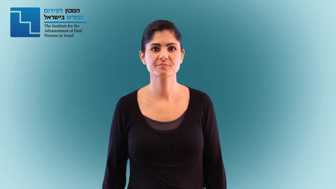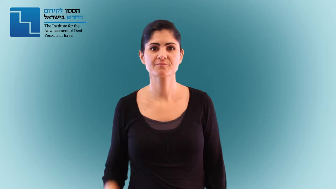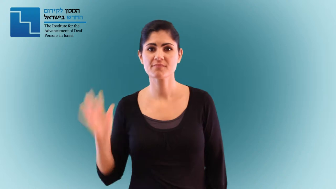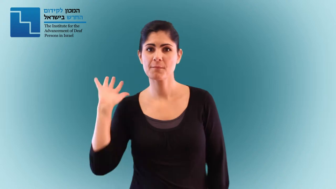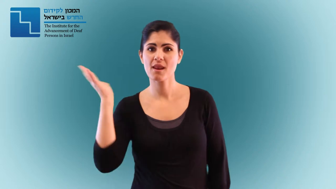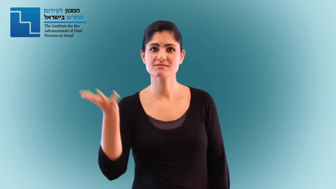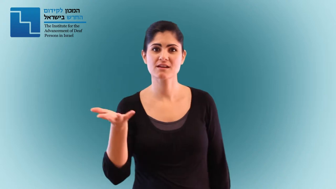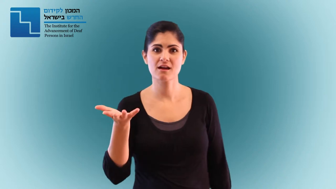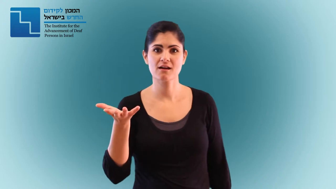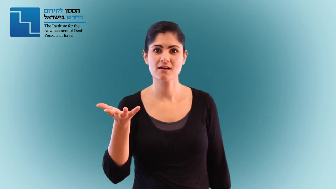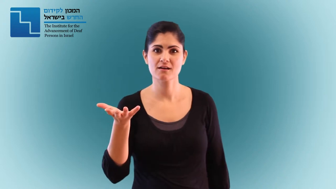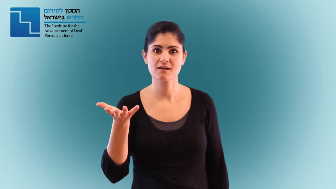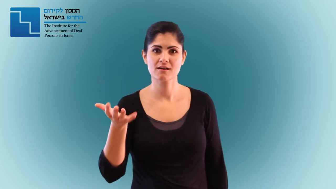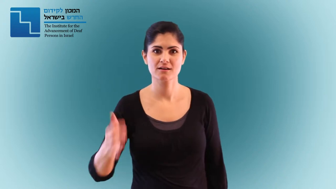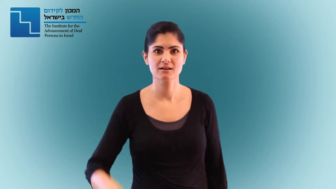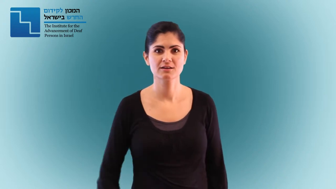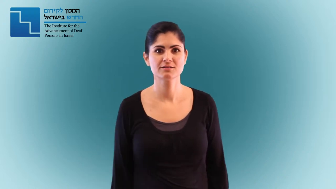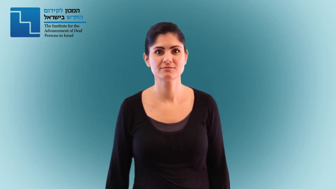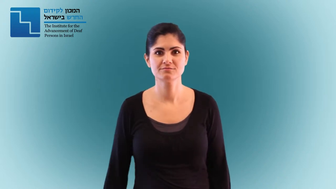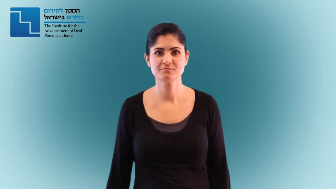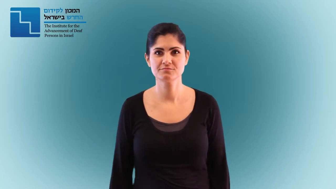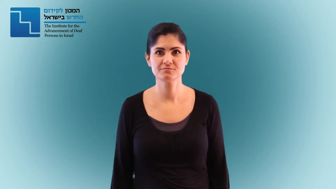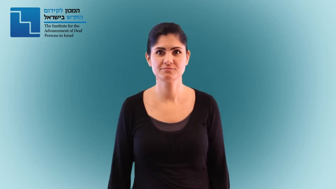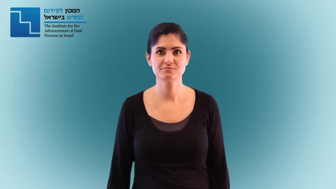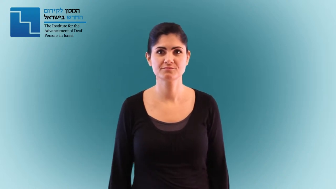מלצר